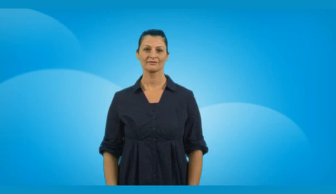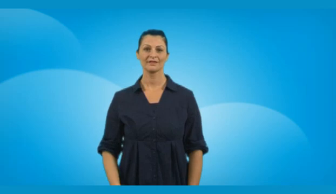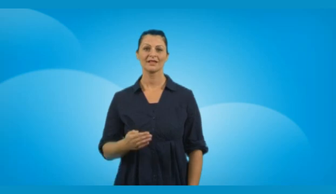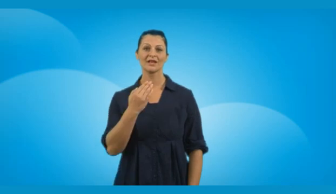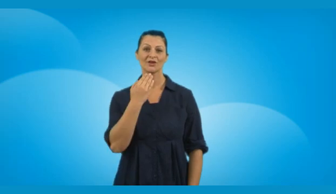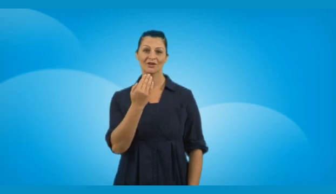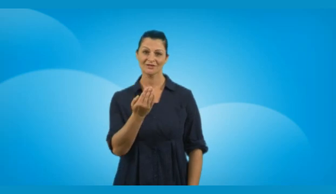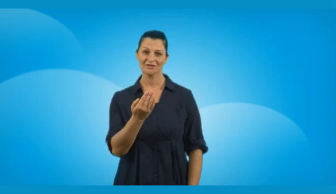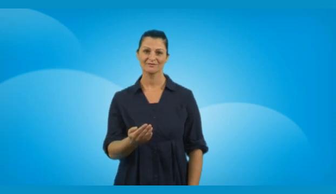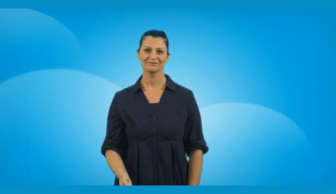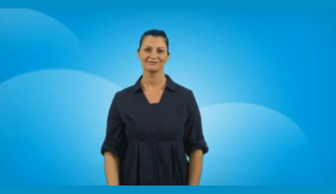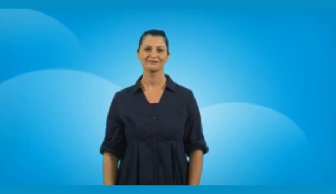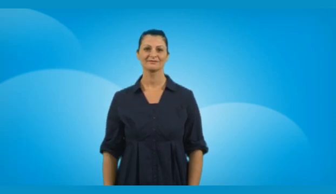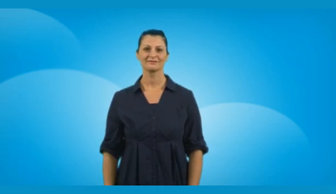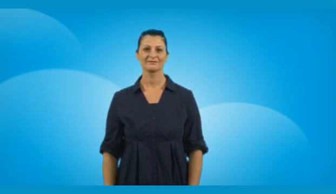Köszönöm!